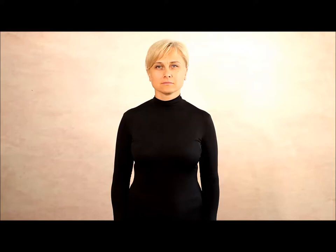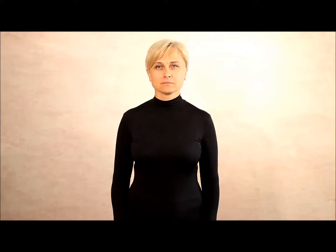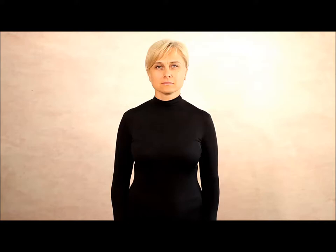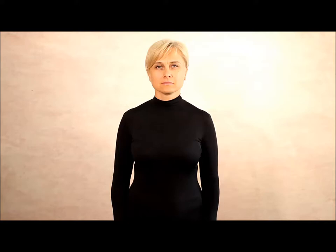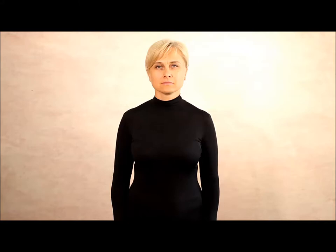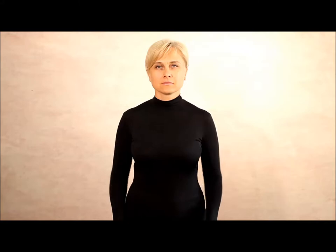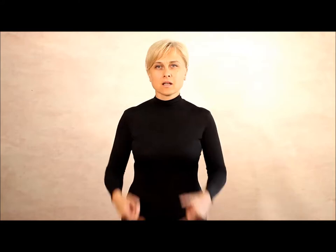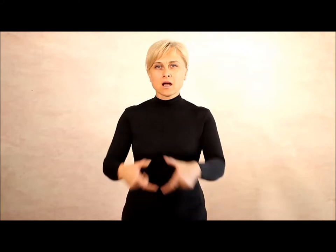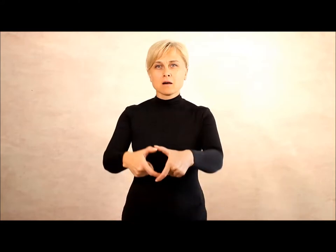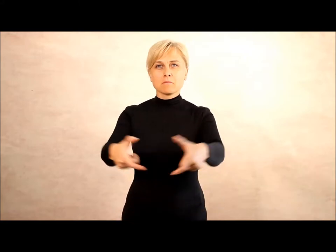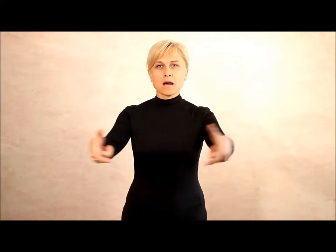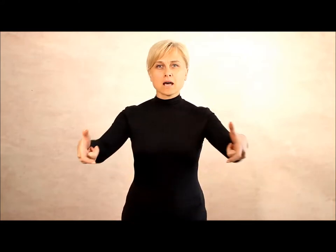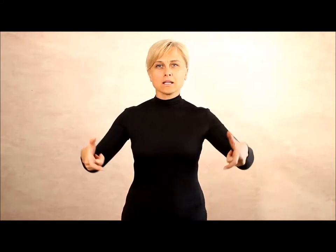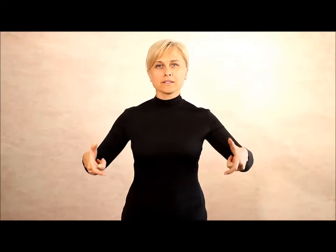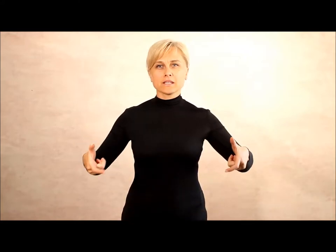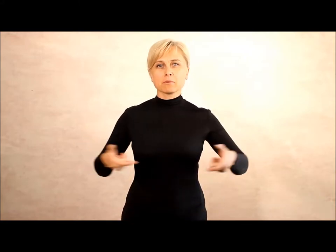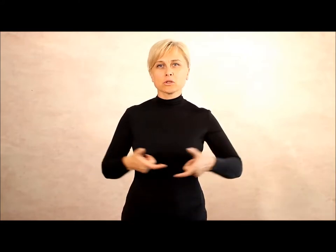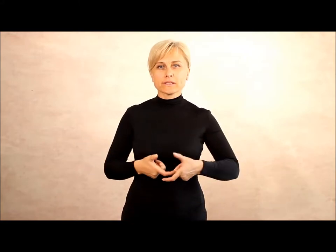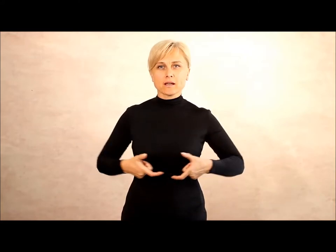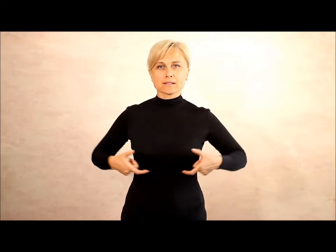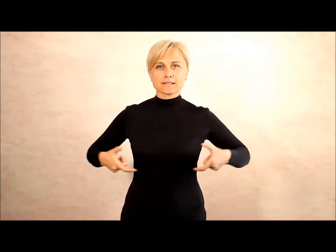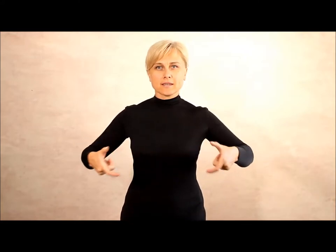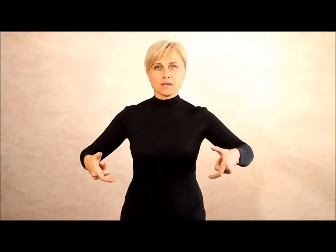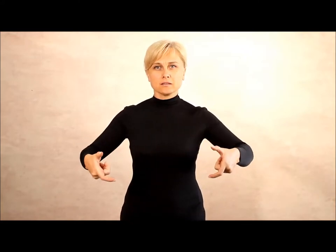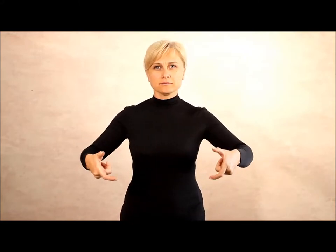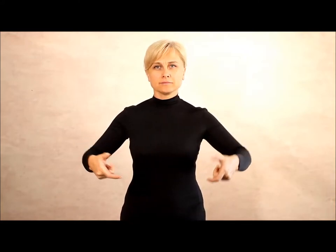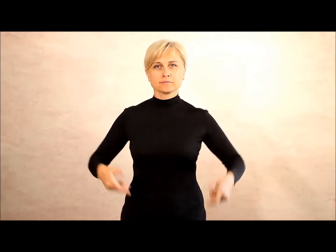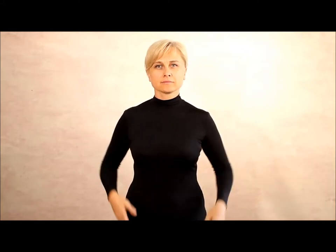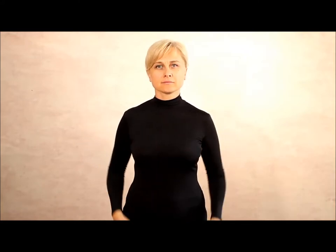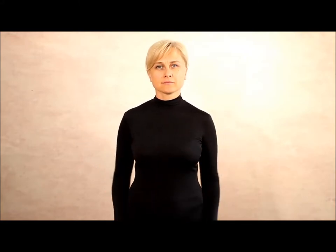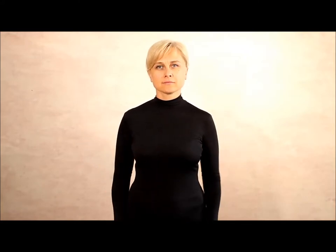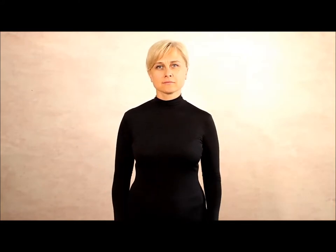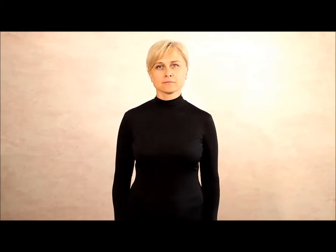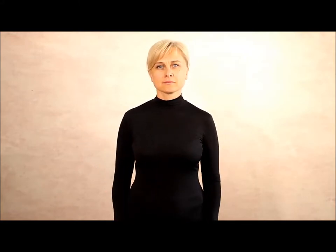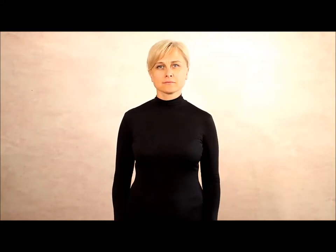Bară de protecție